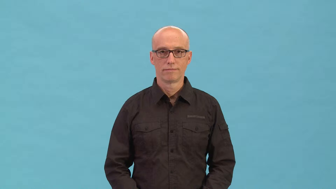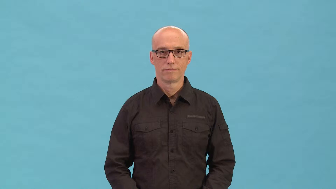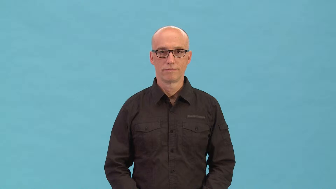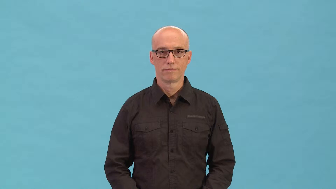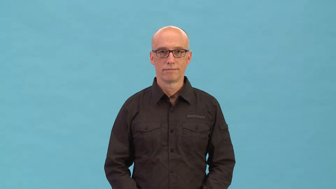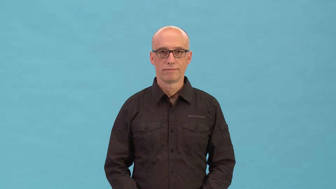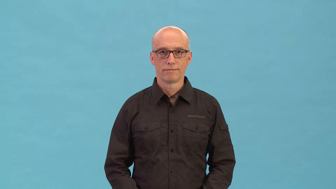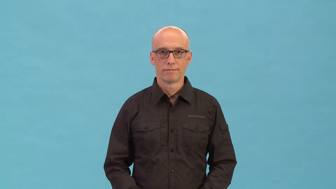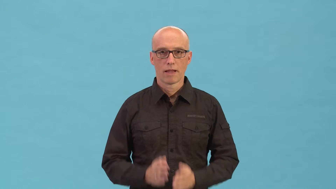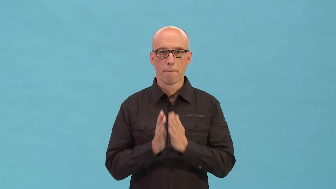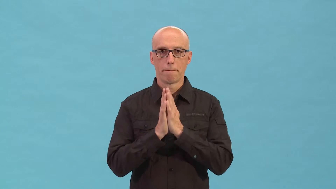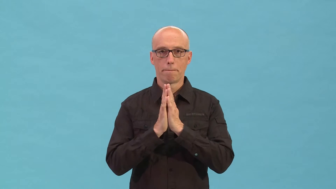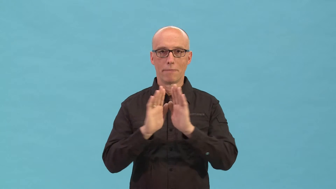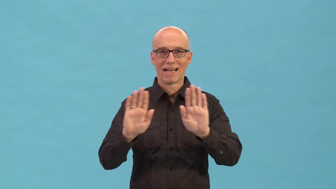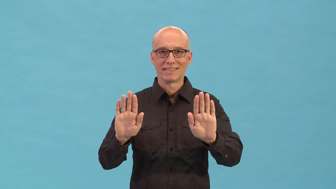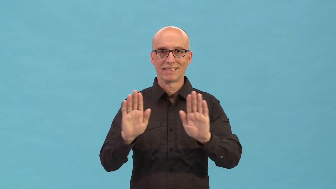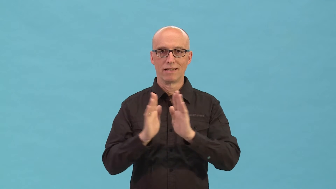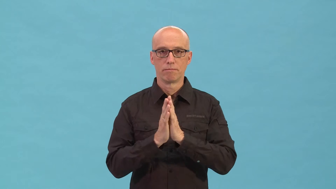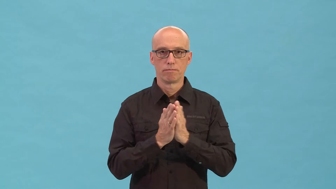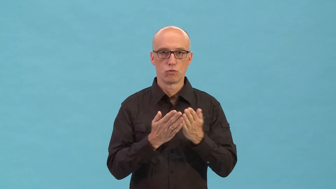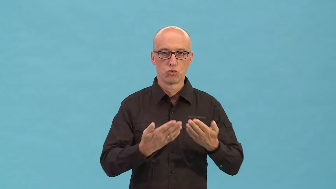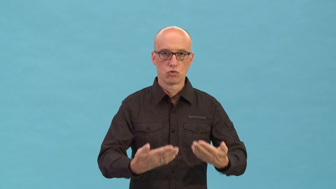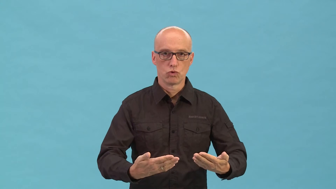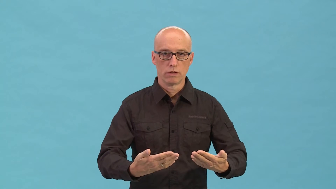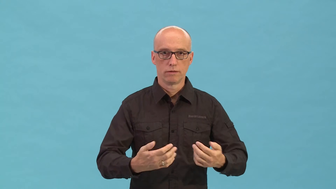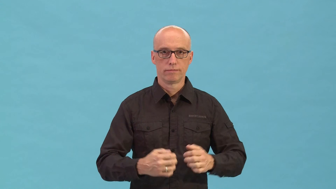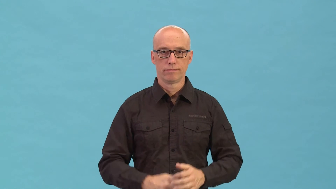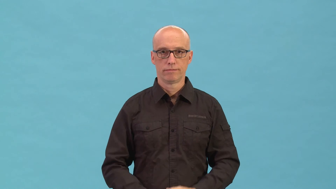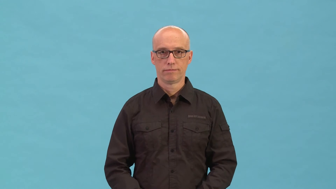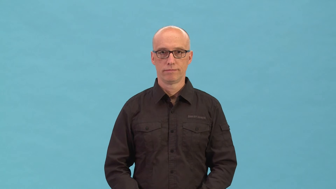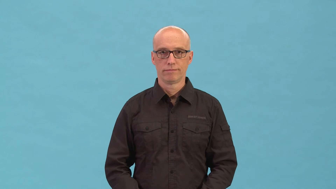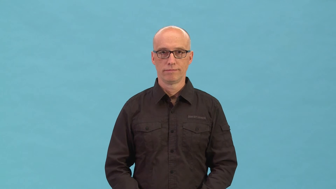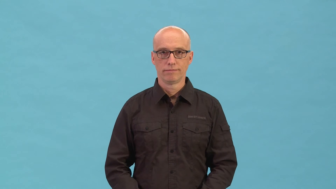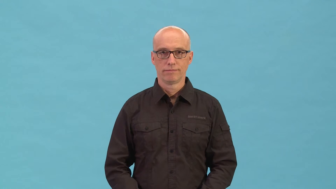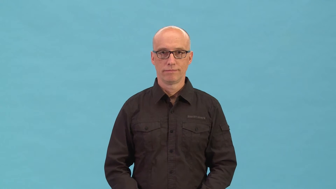MESS BUCH